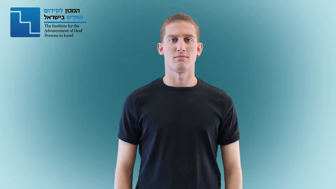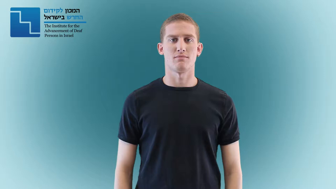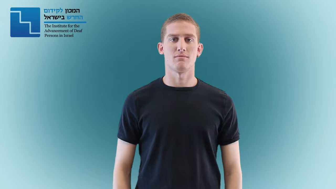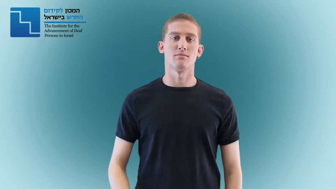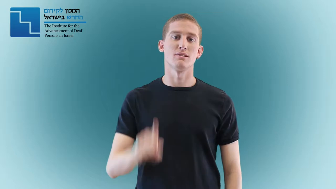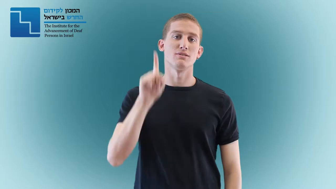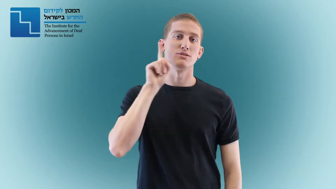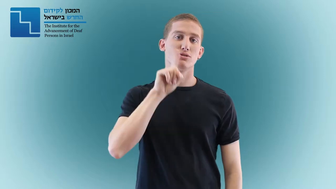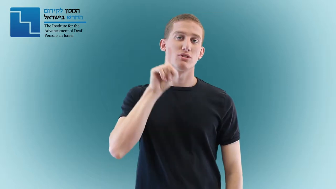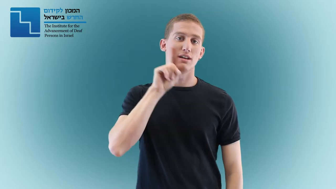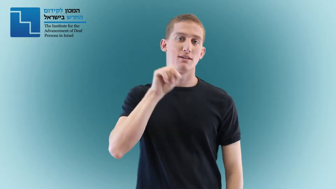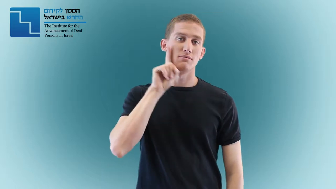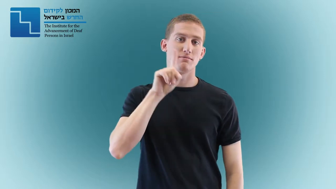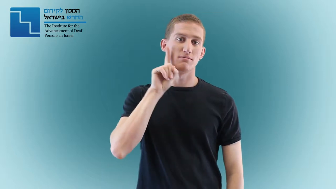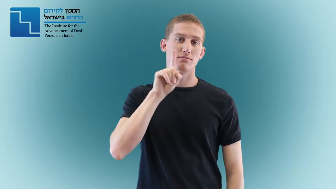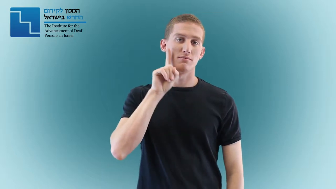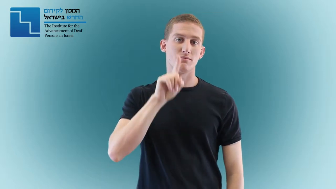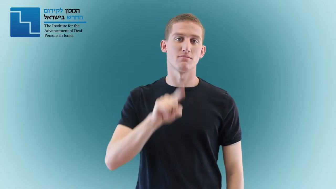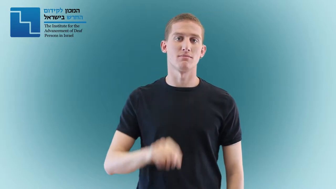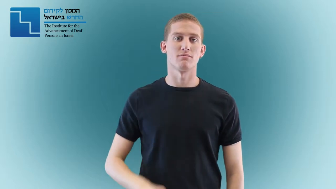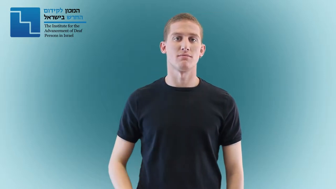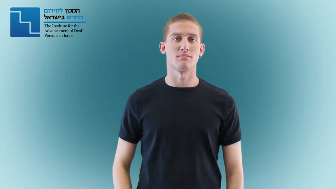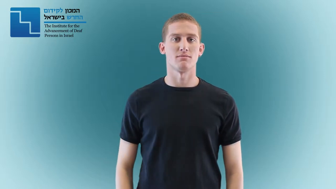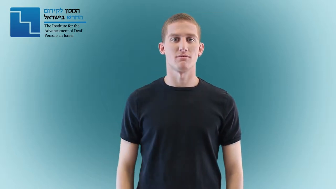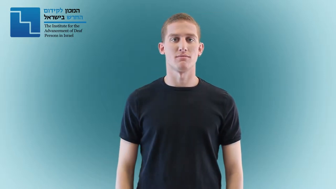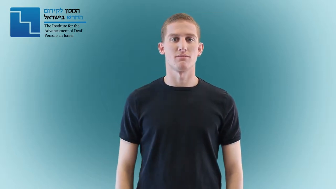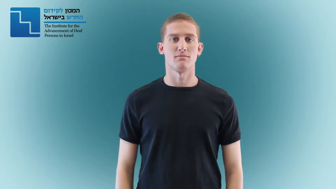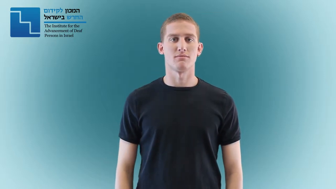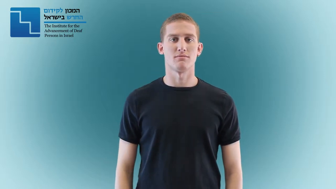שם